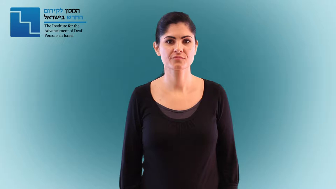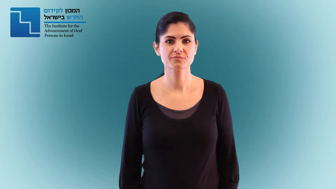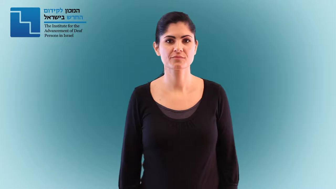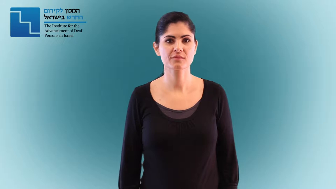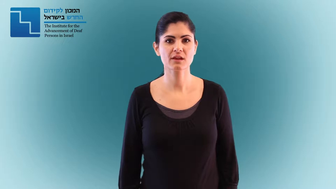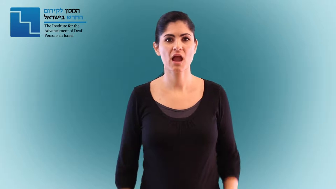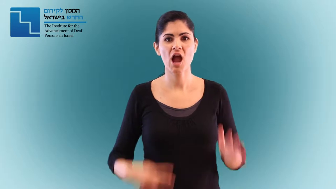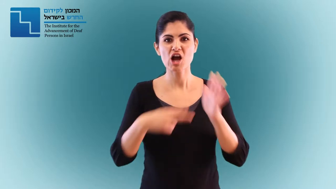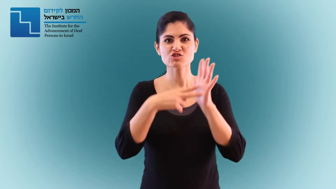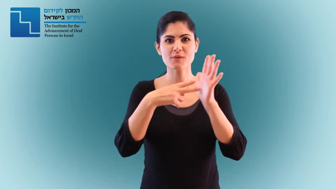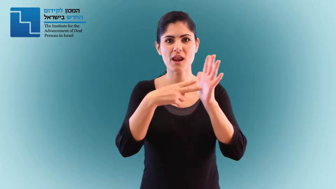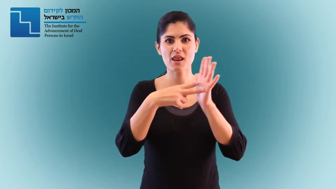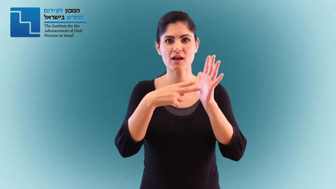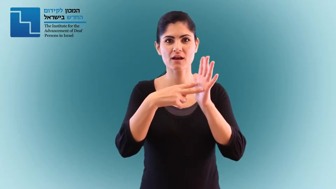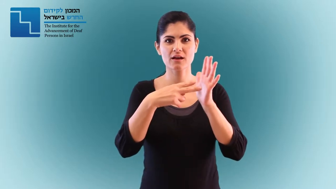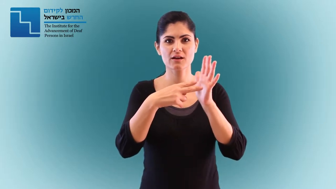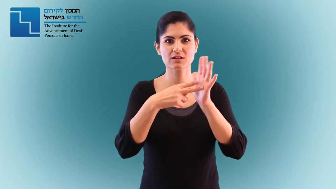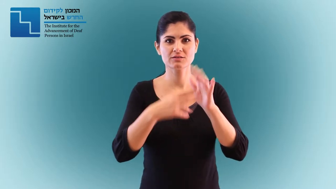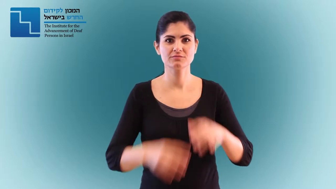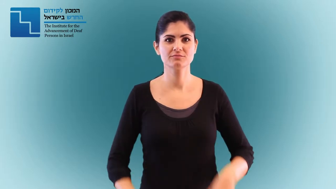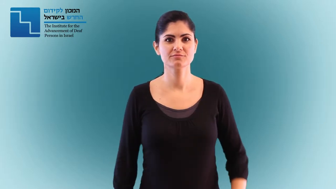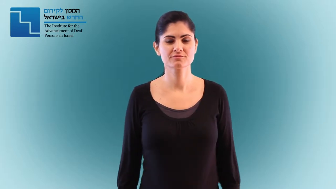חשמל